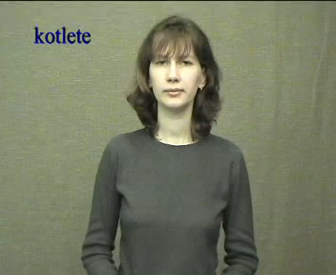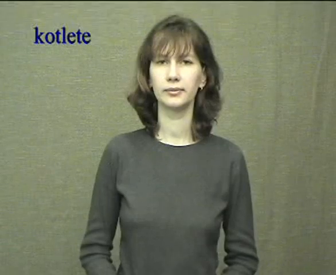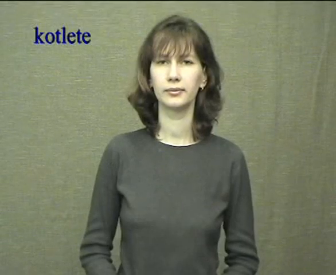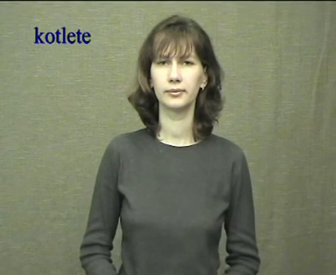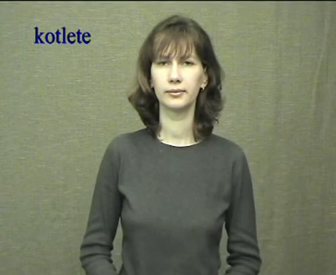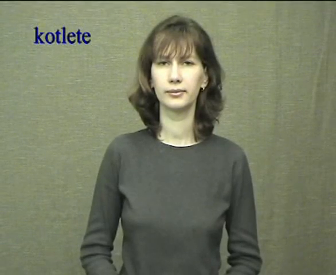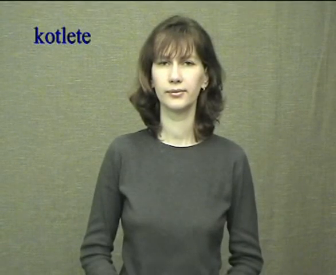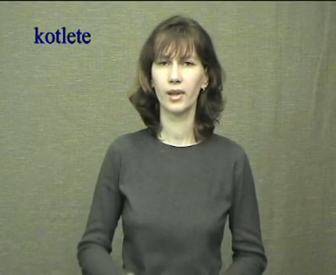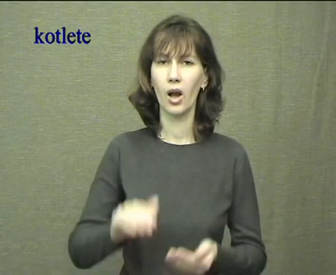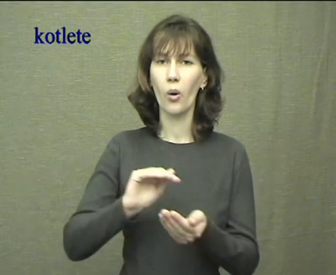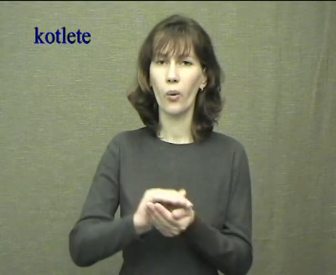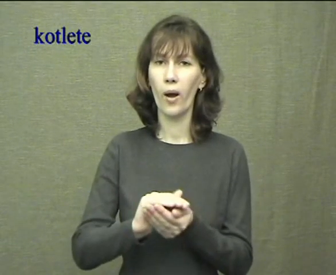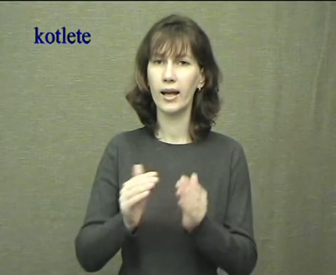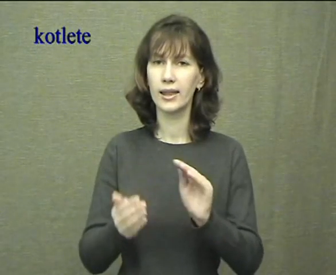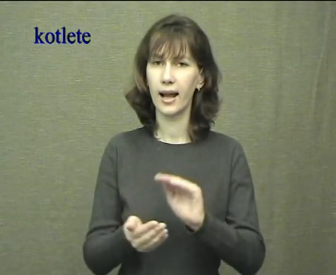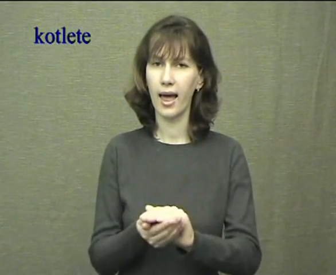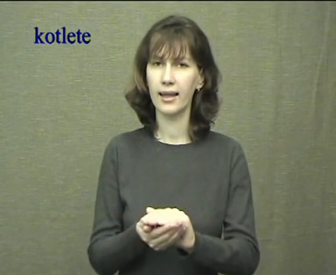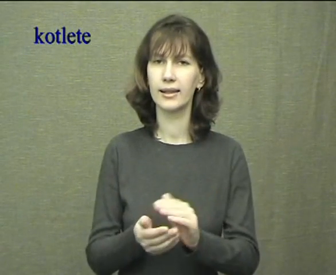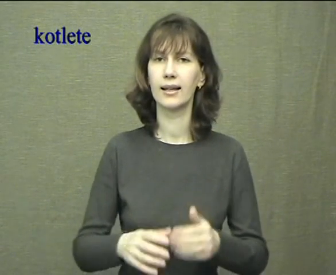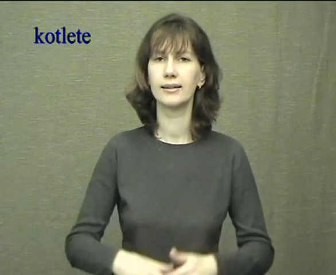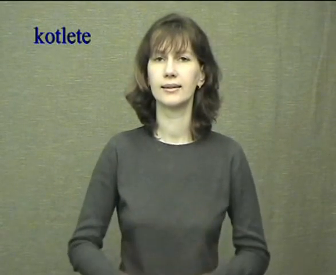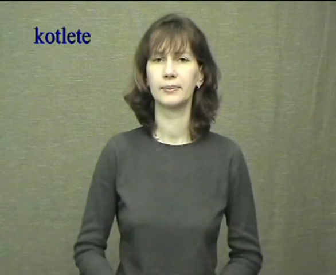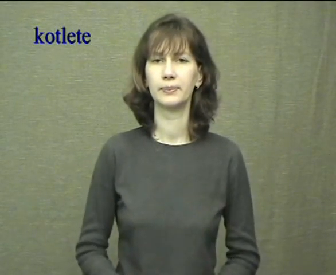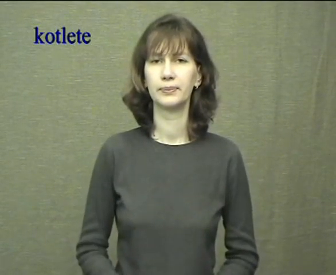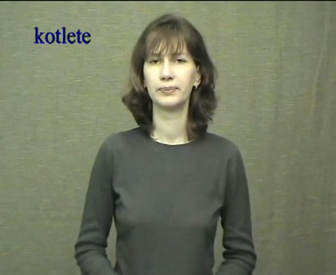kotlete